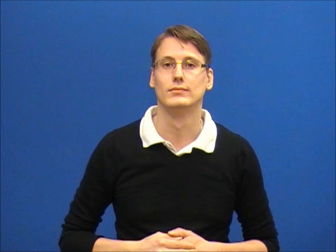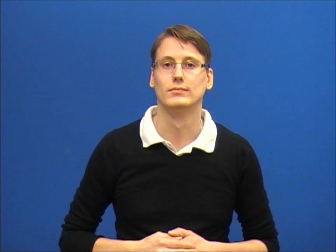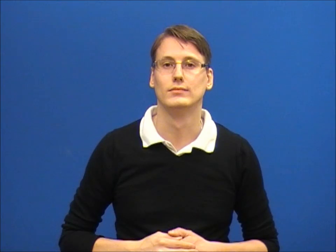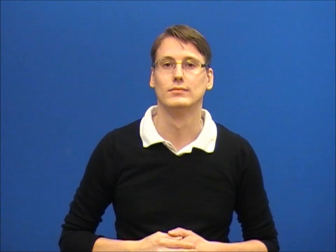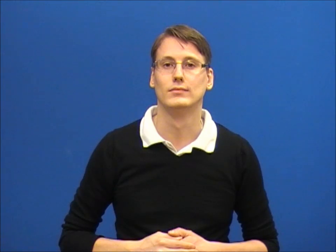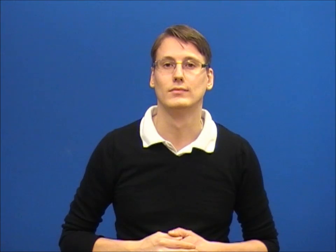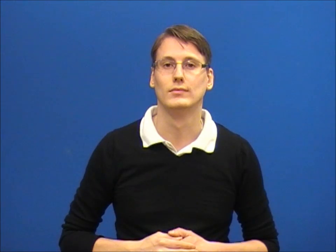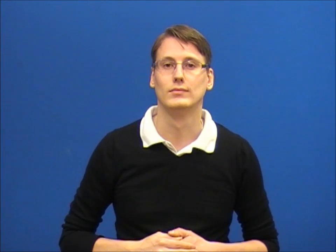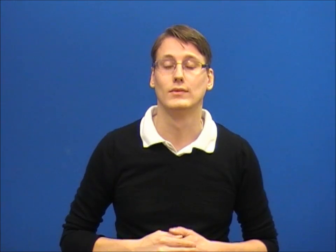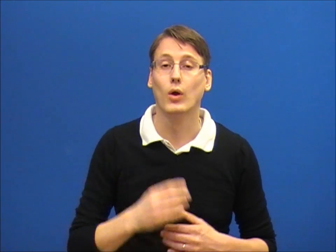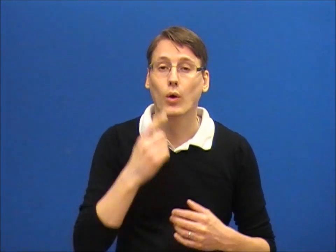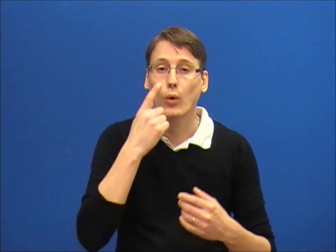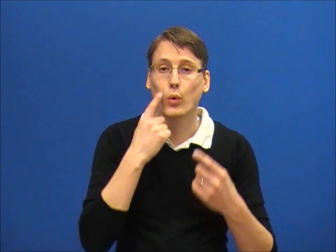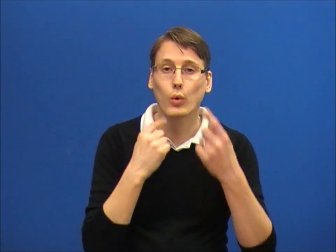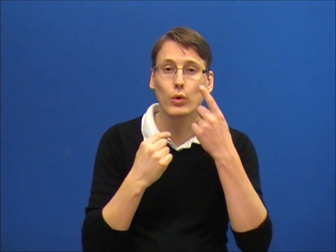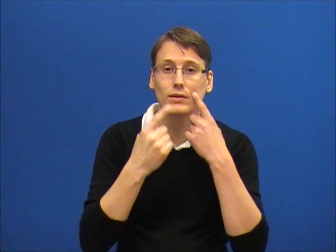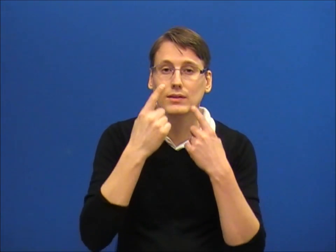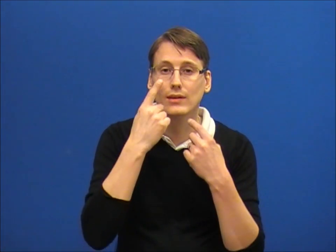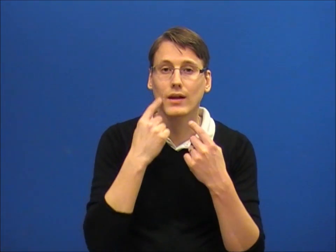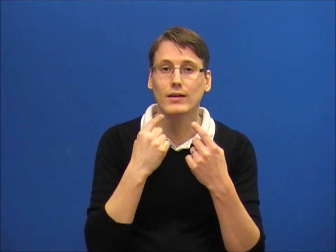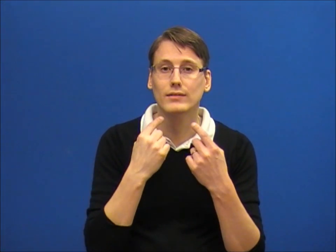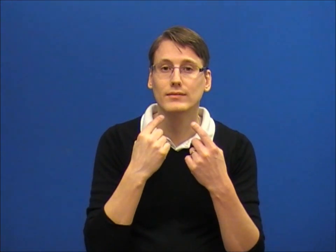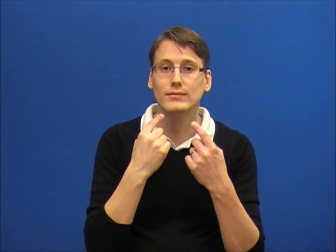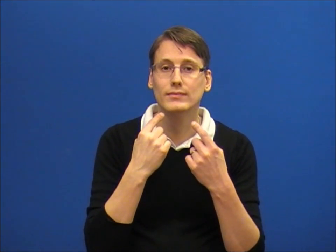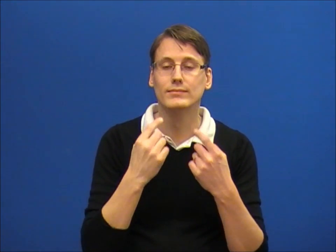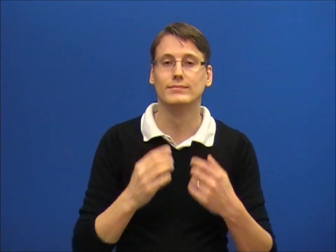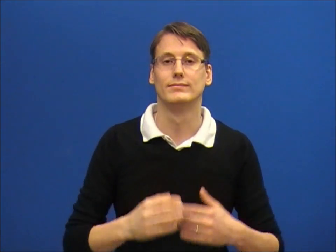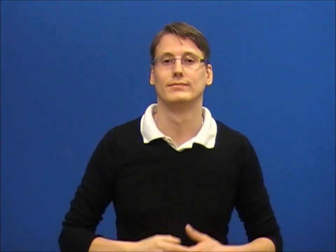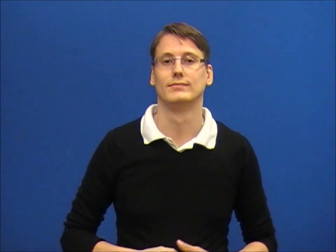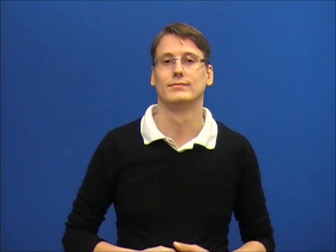GRÅTA